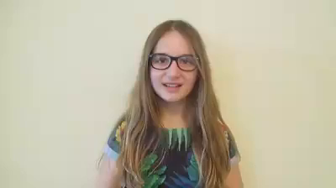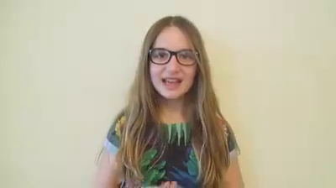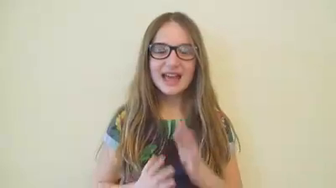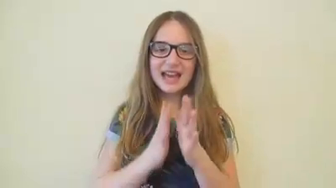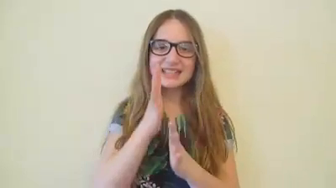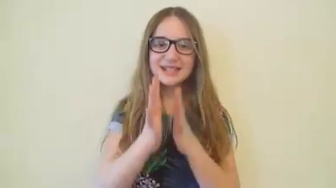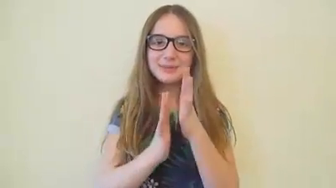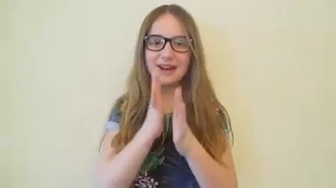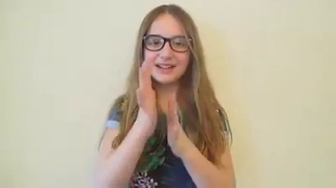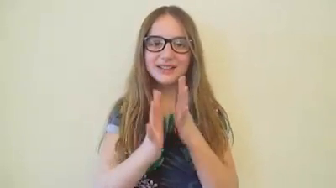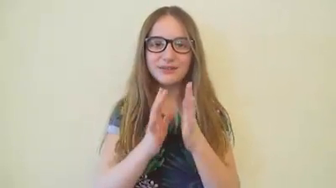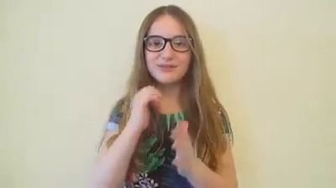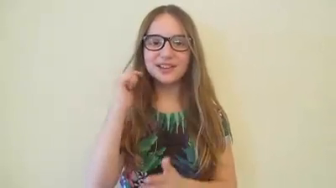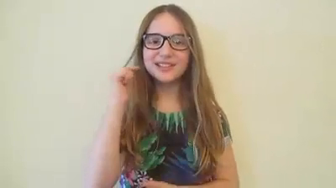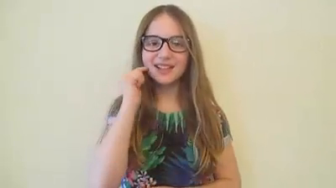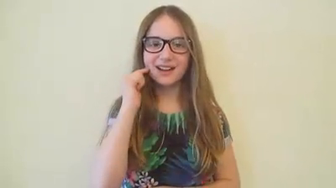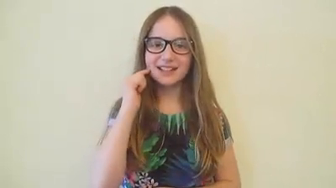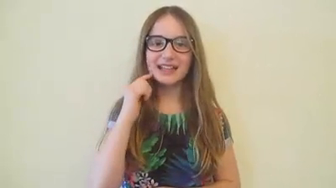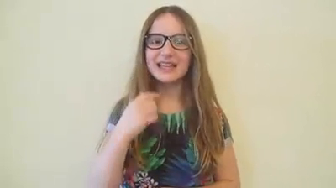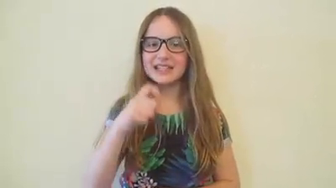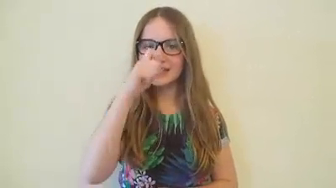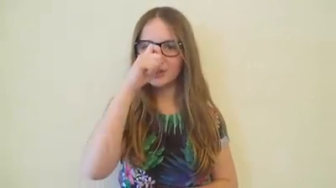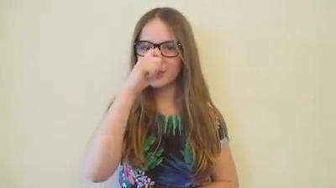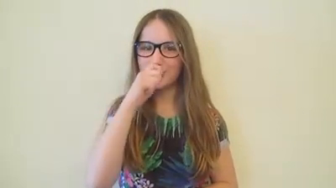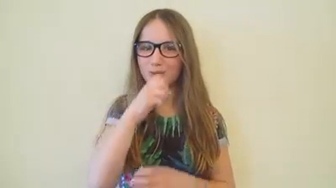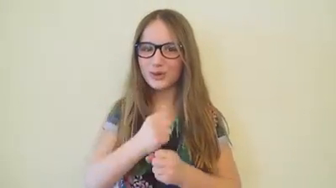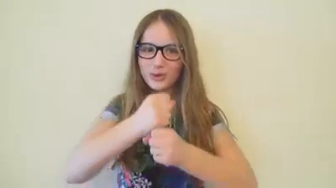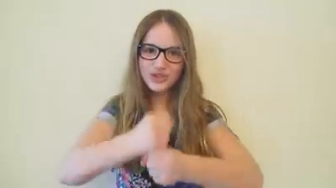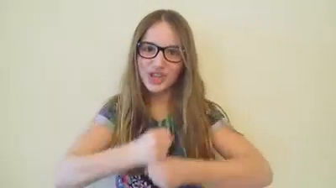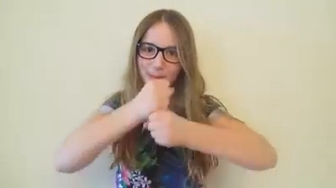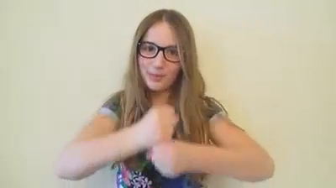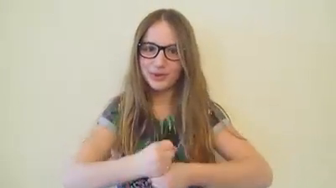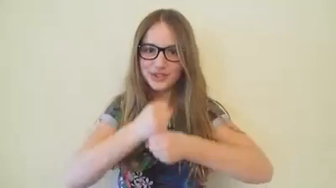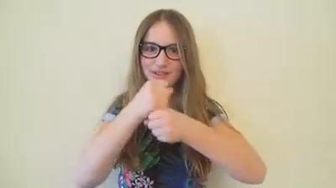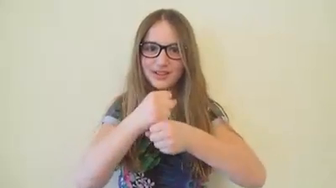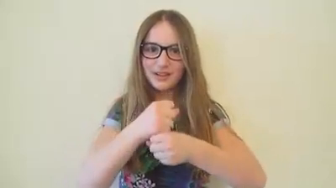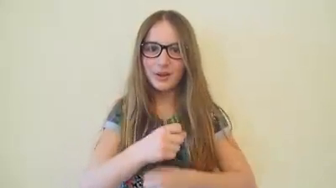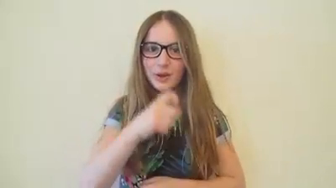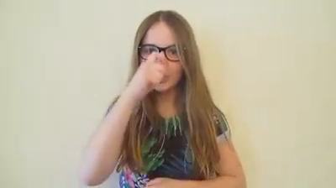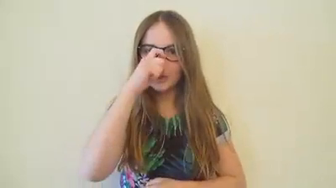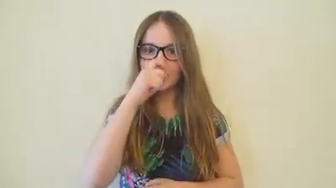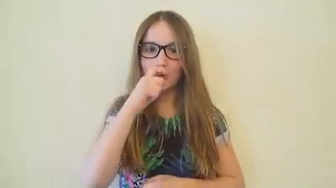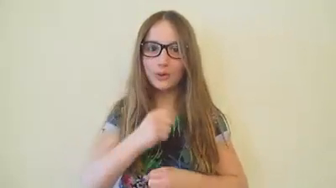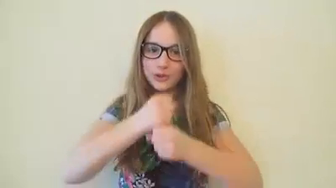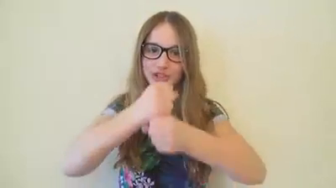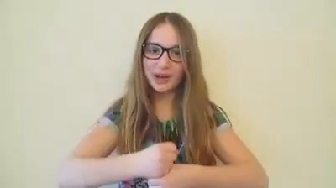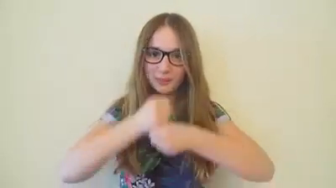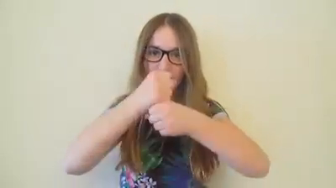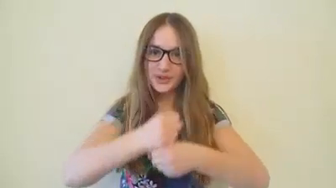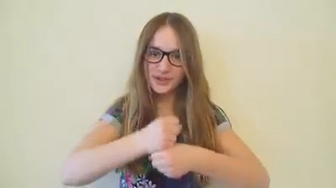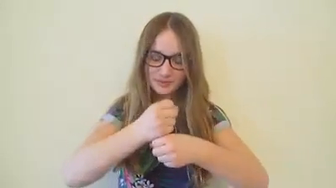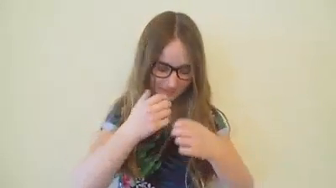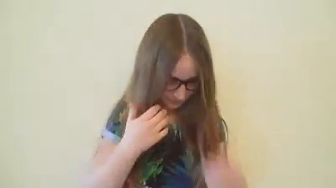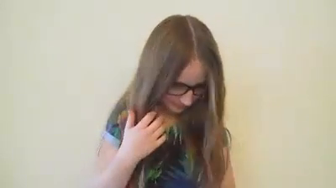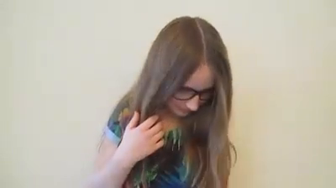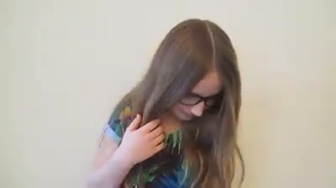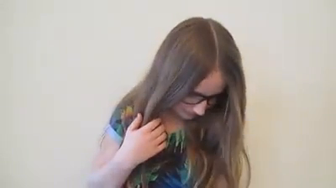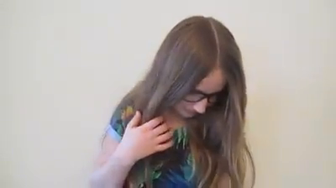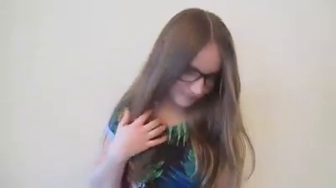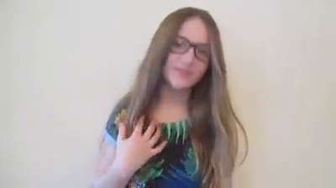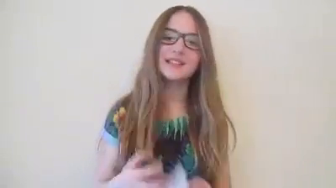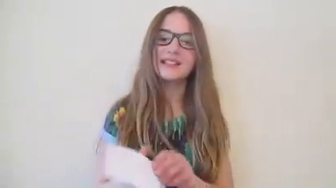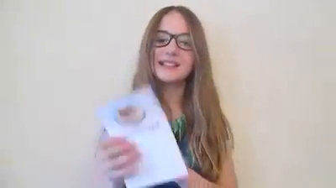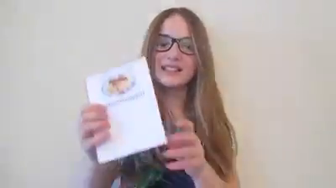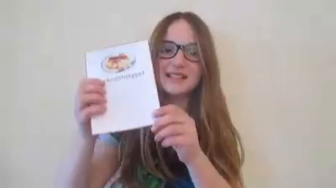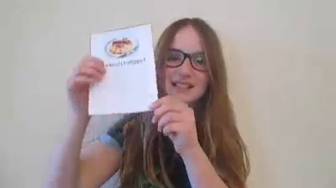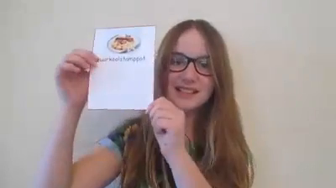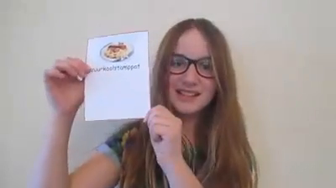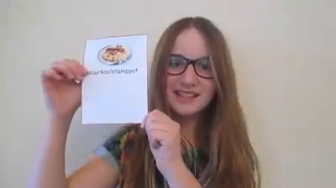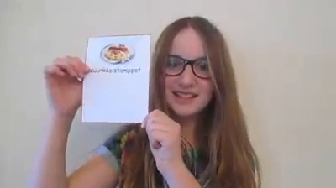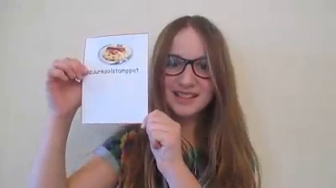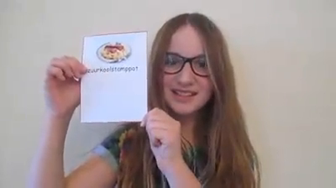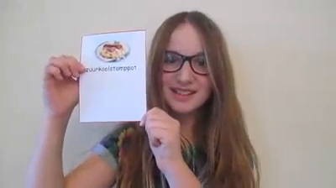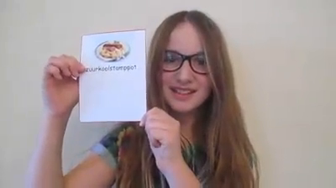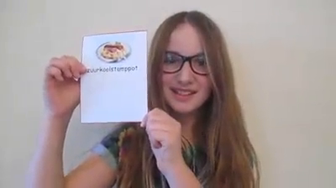Zuurkoolstamppot